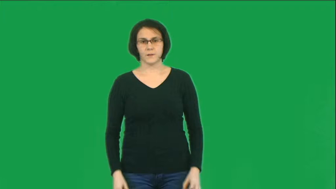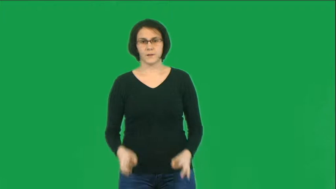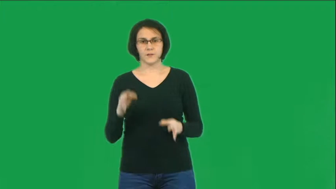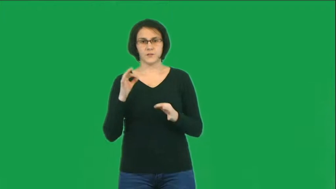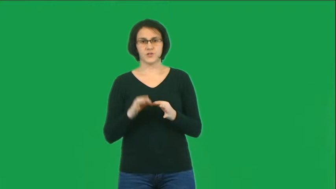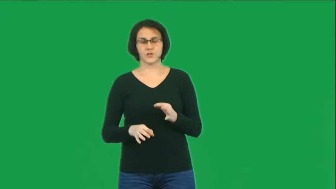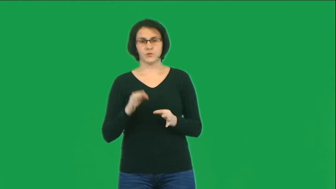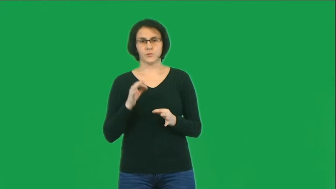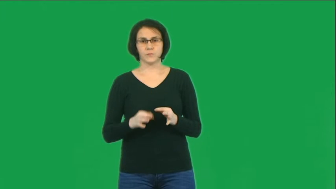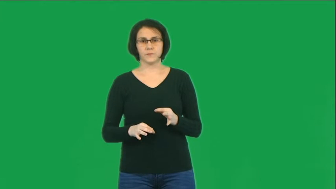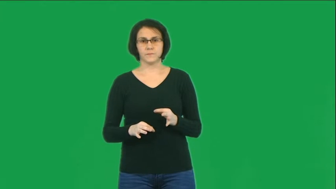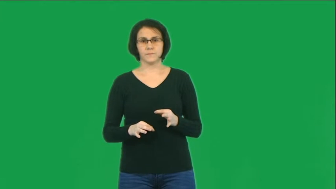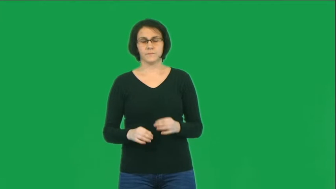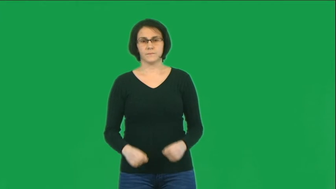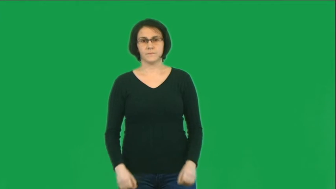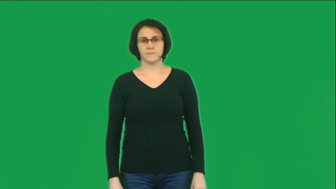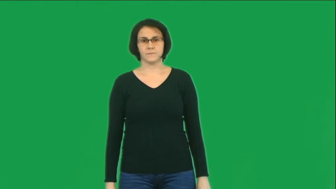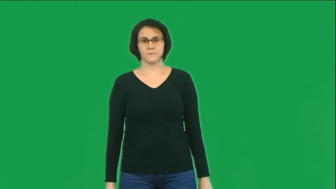szczegółowy